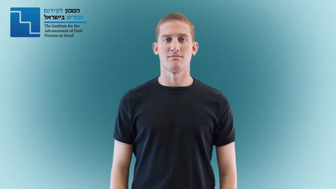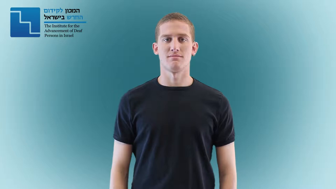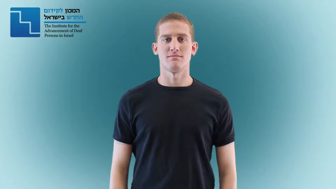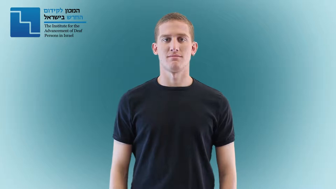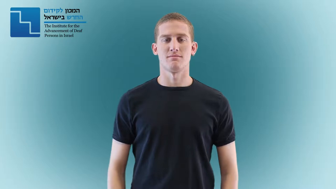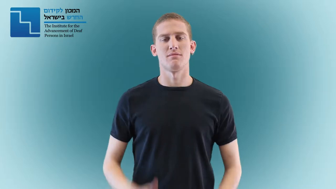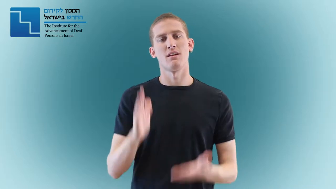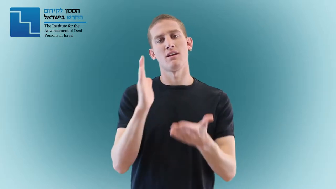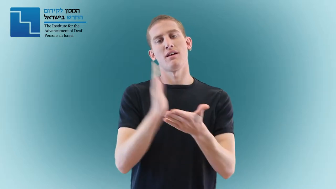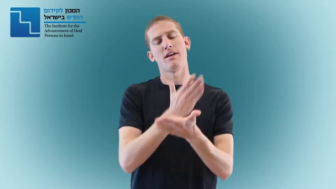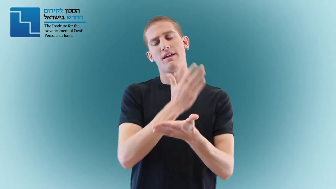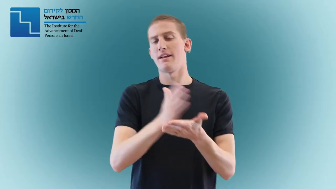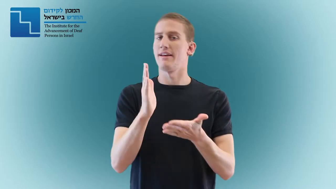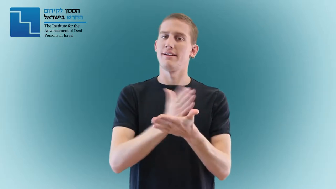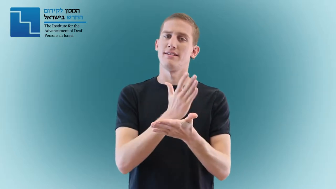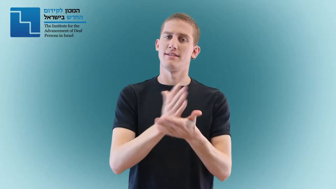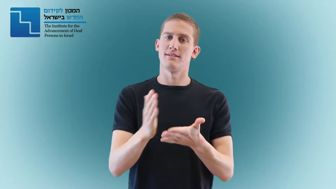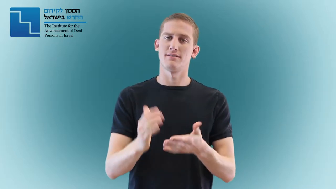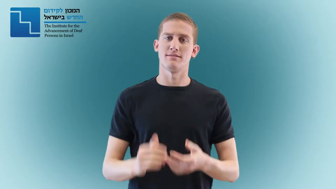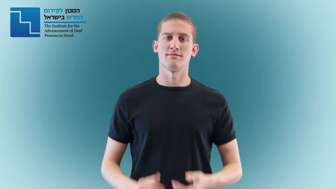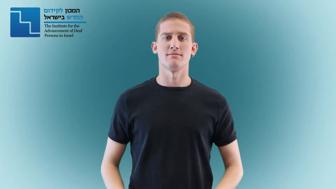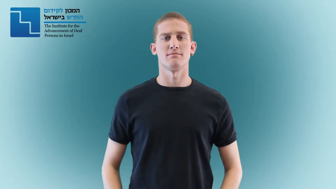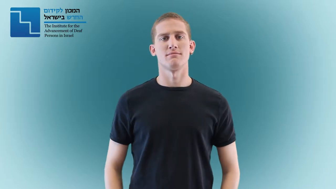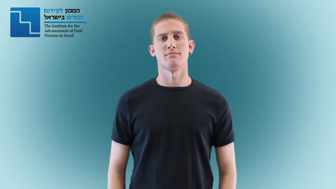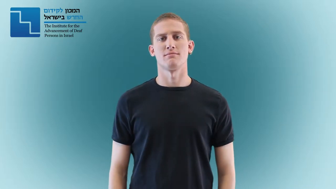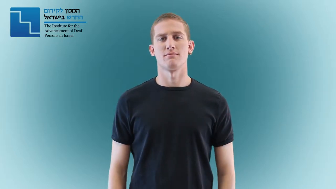להחליט / החלטה